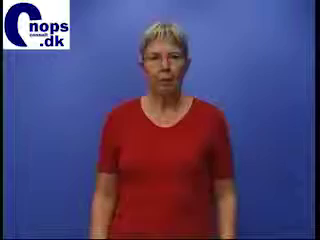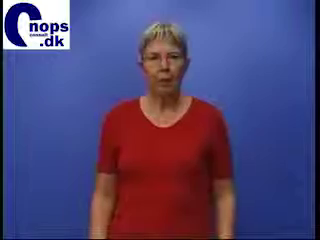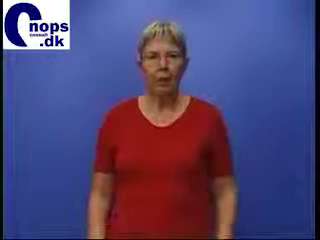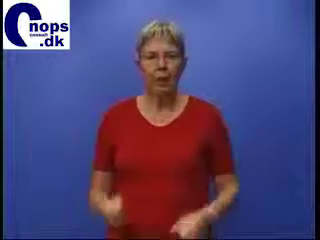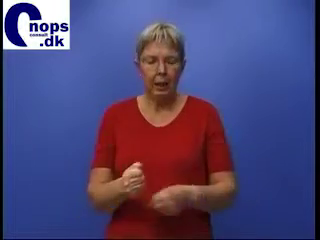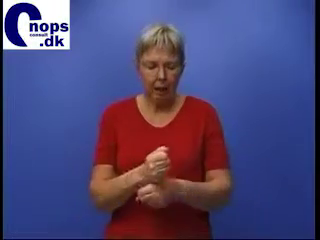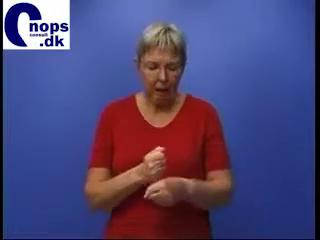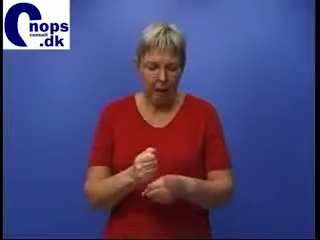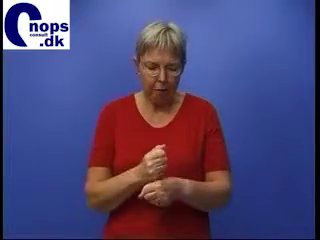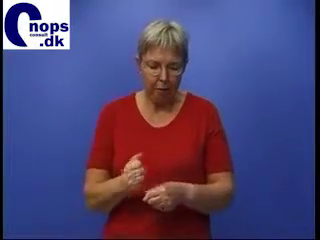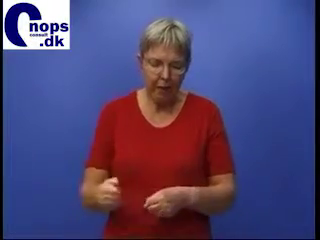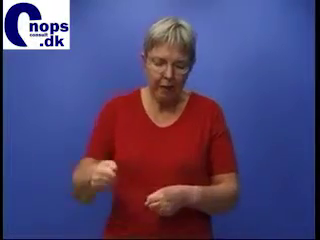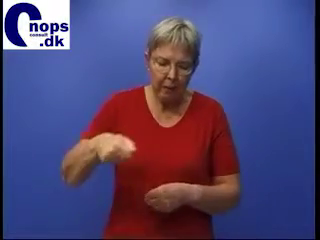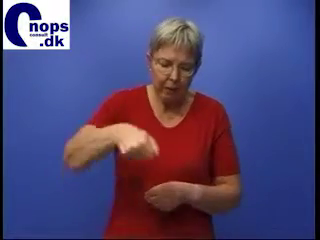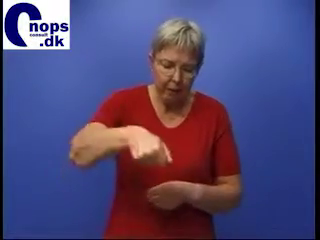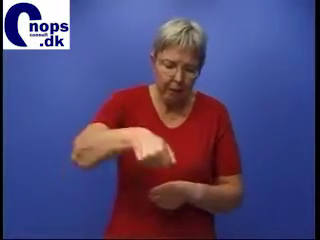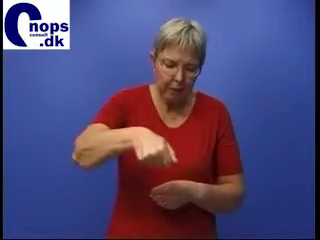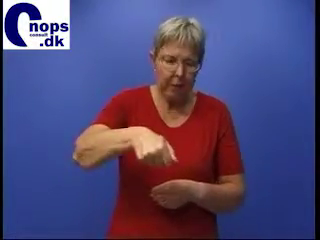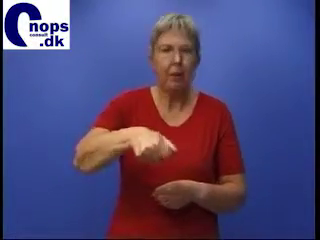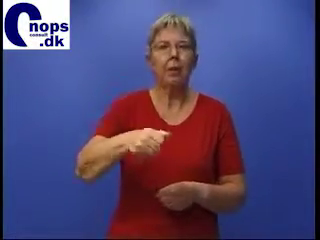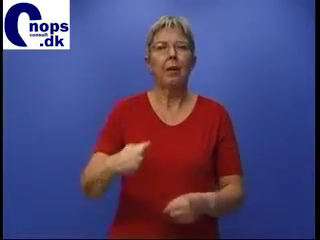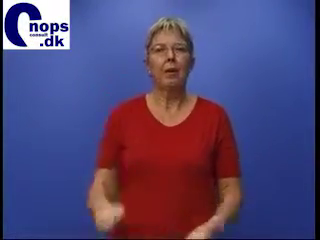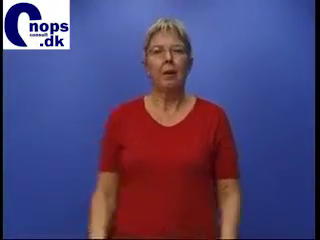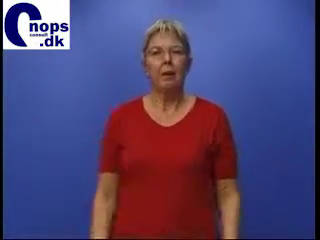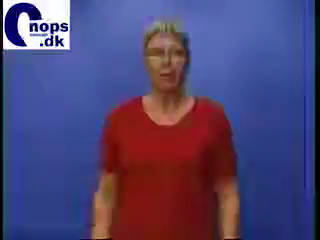kaffekande